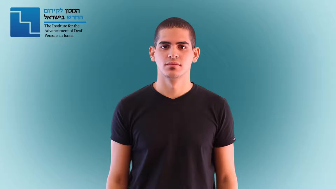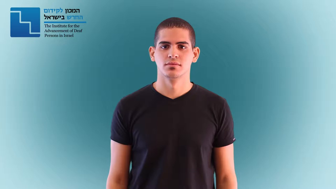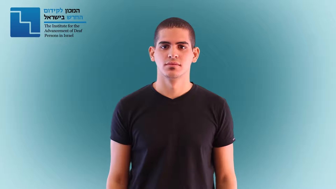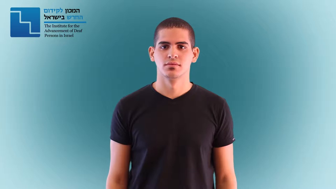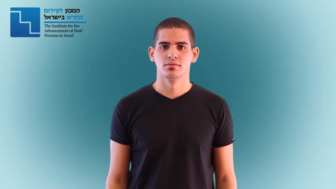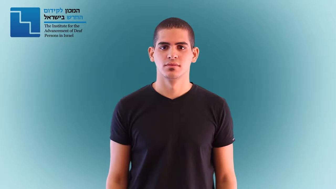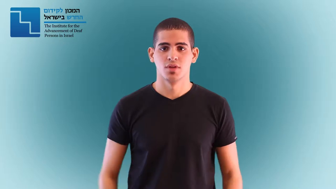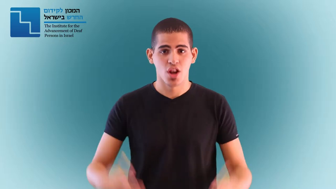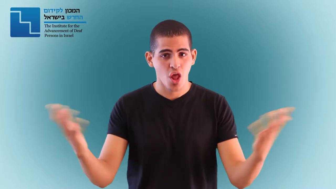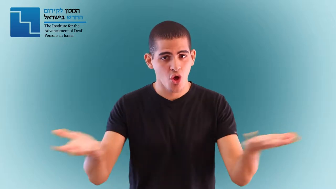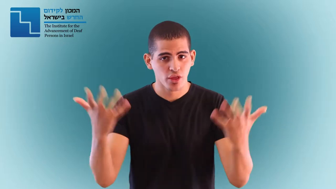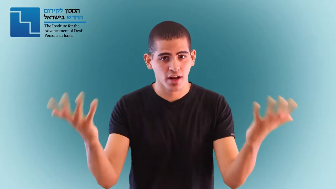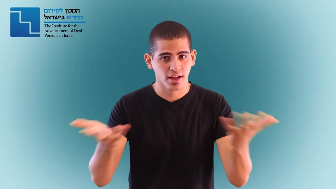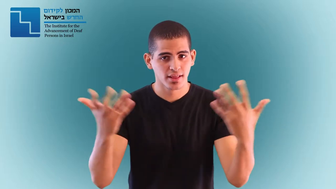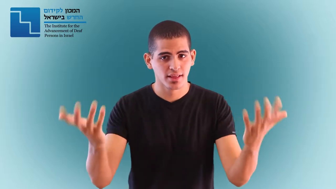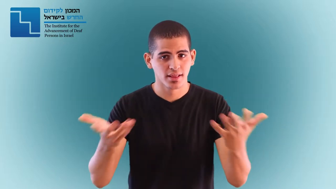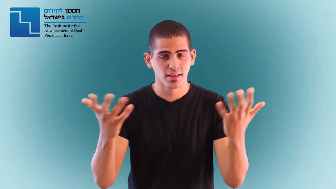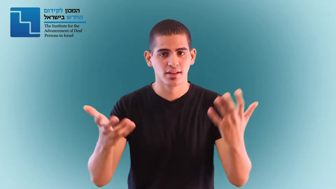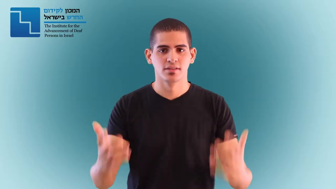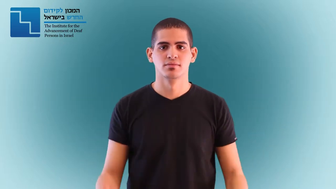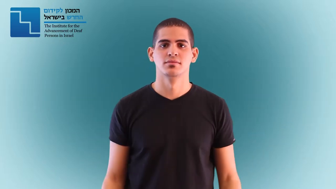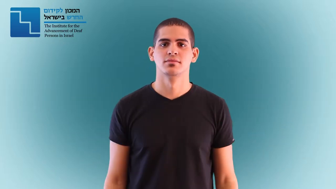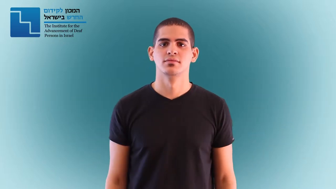לעודד